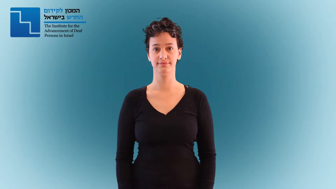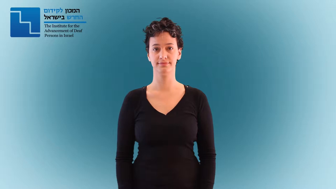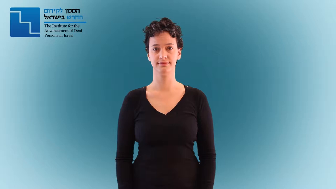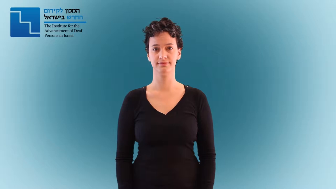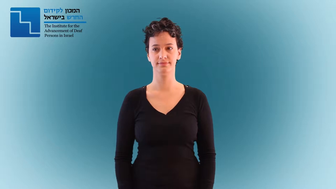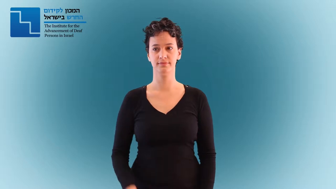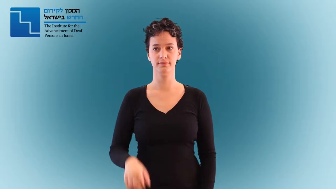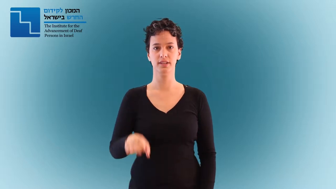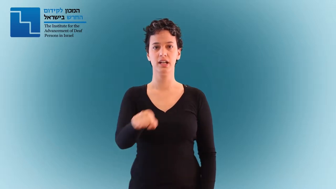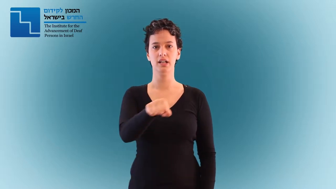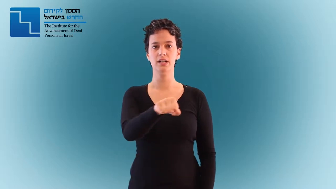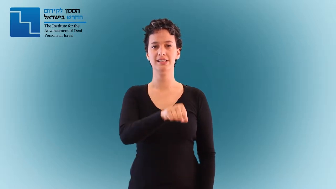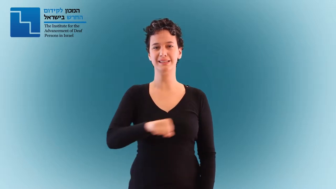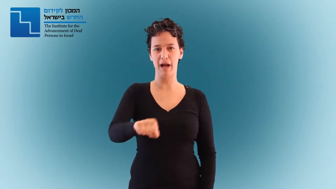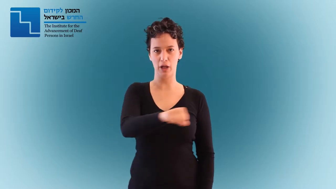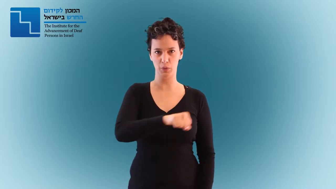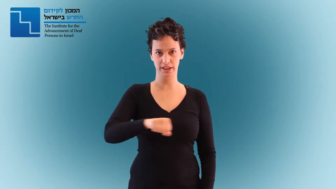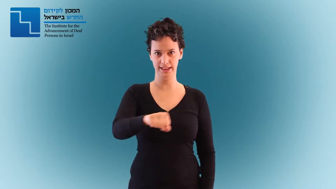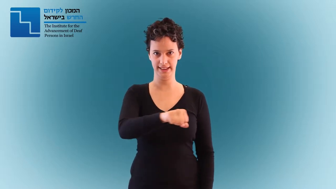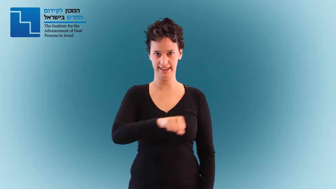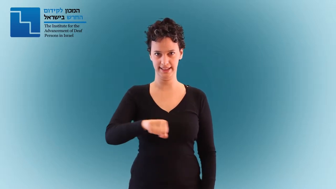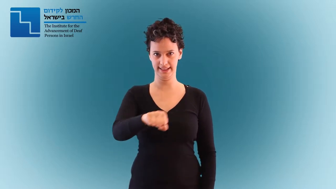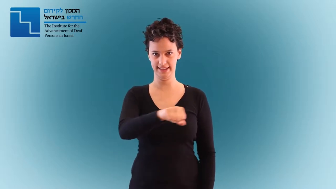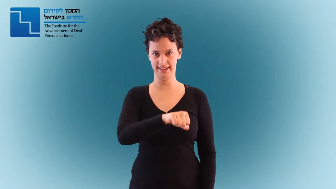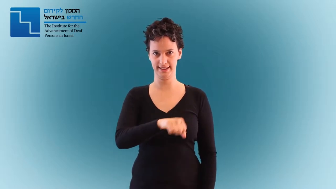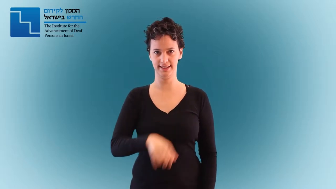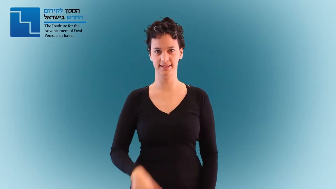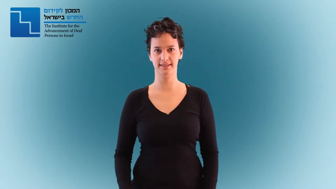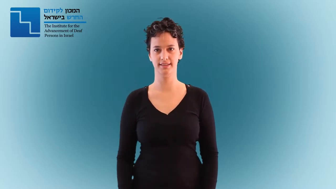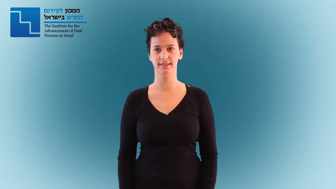סמרטוט / סחבה